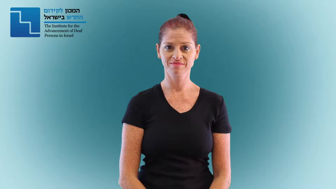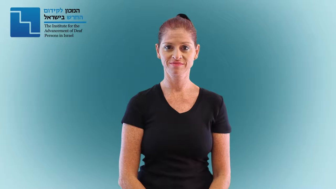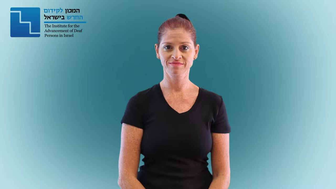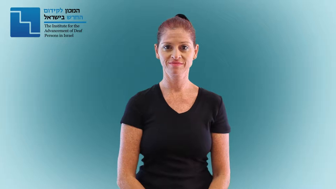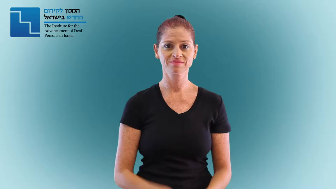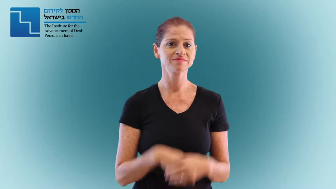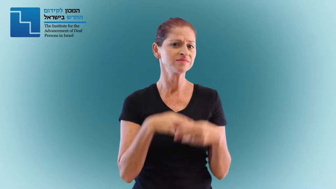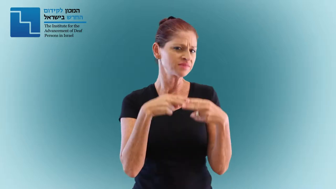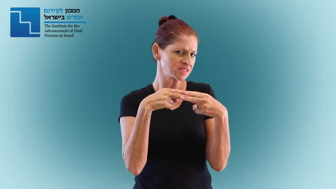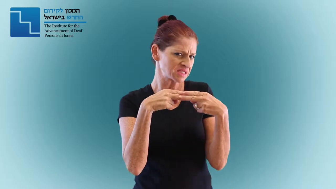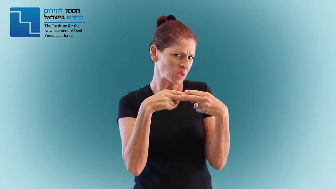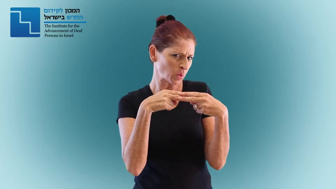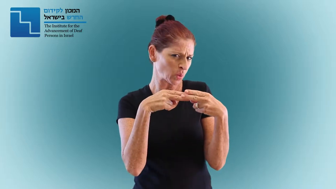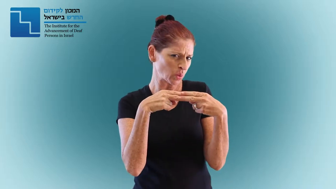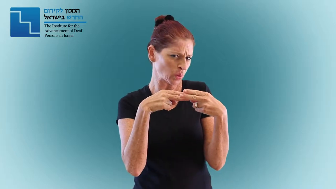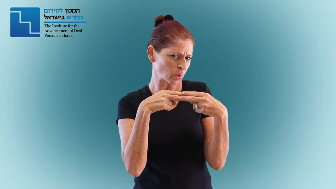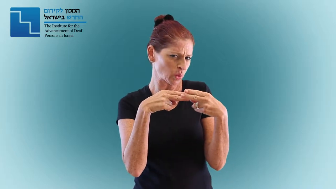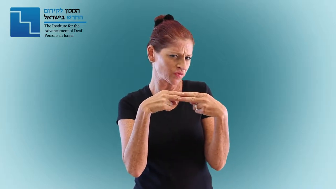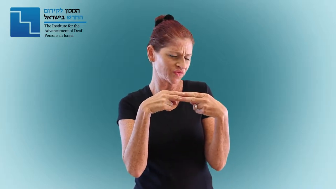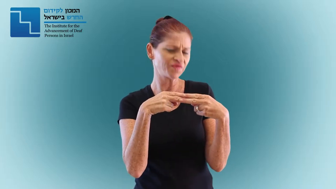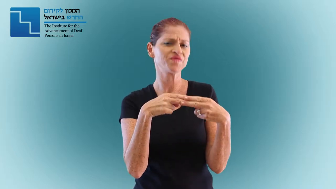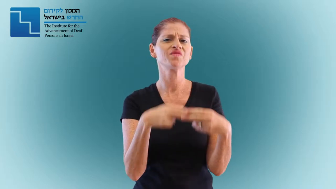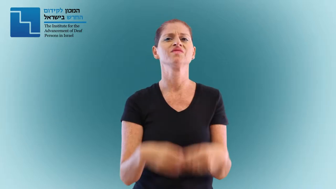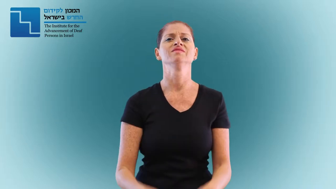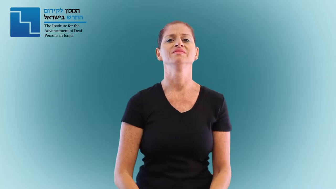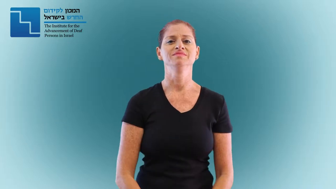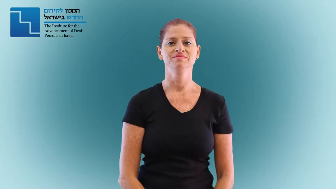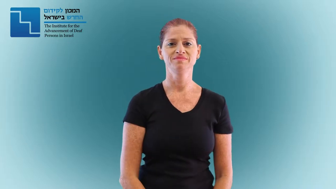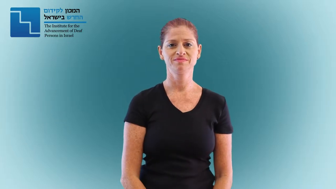קרוב